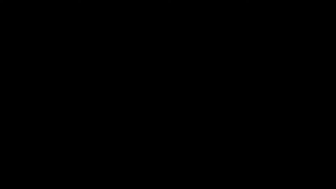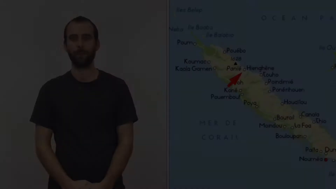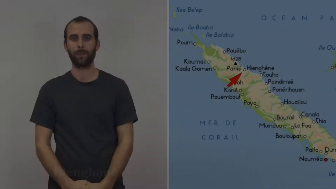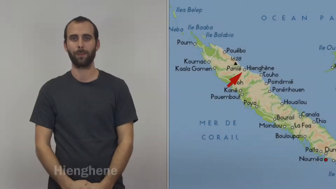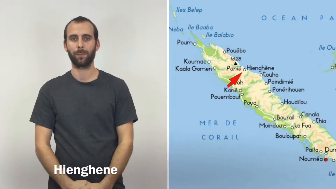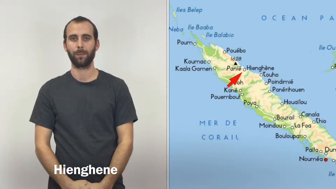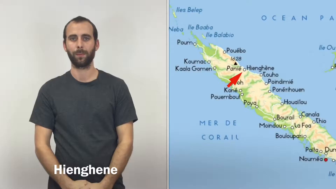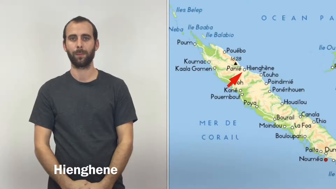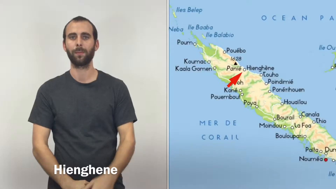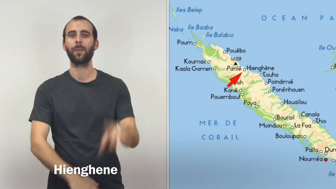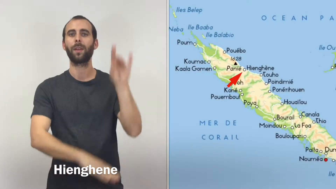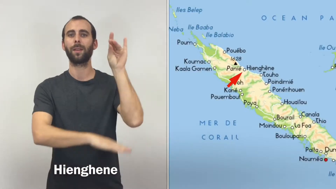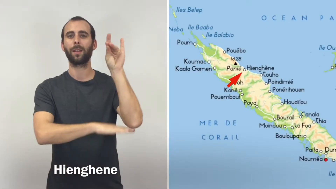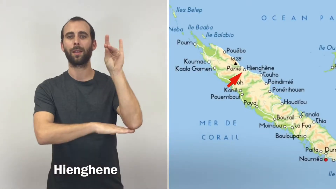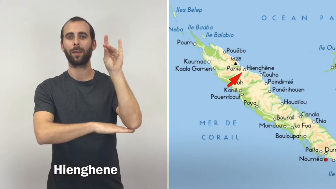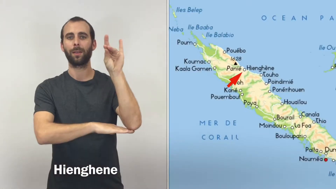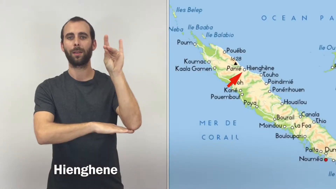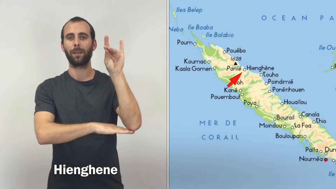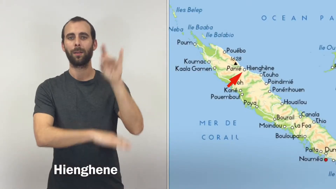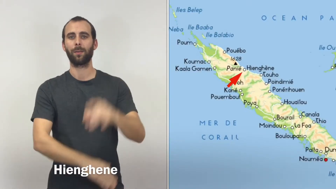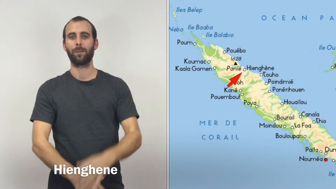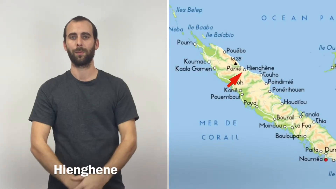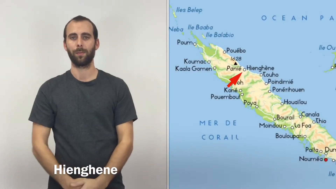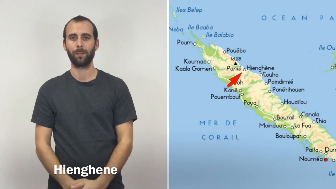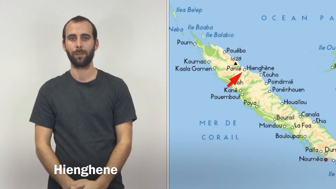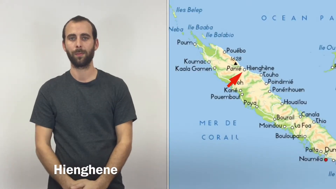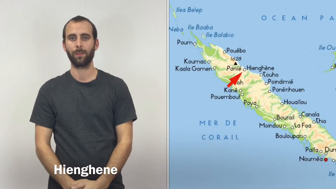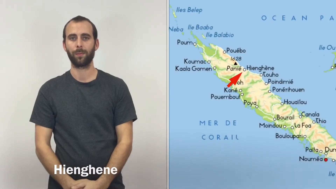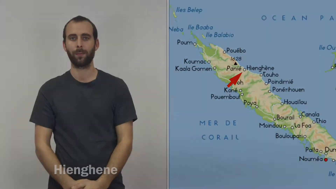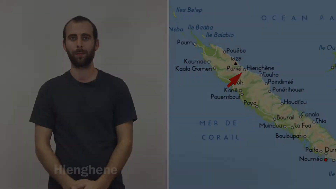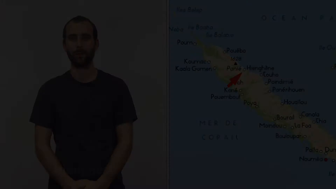Hienghene